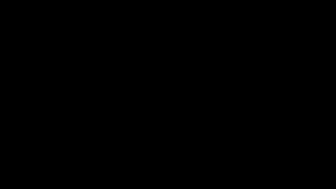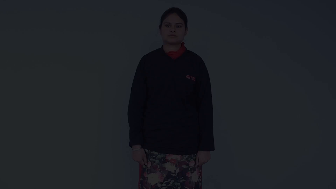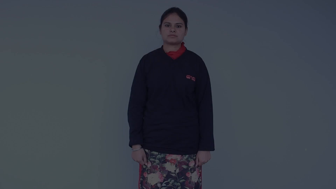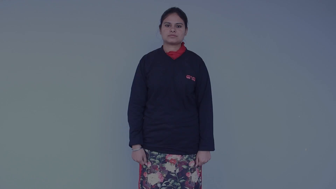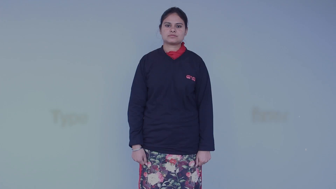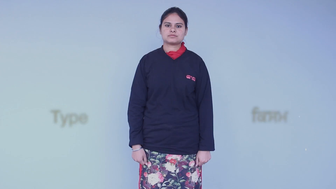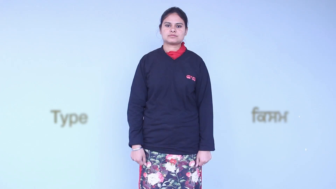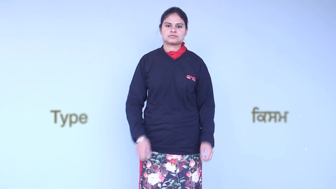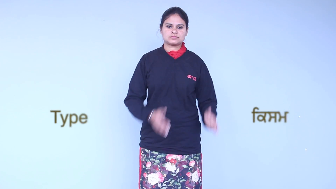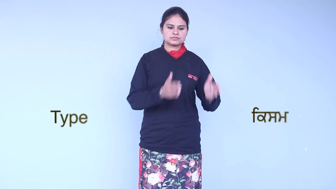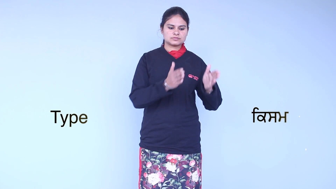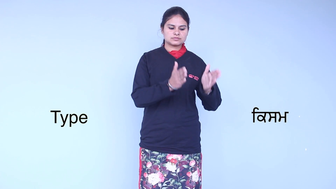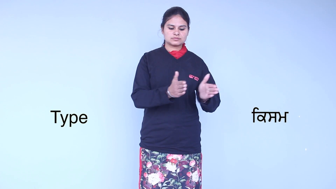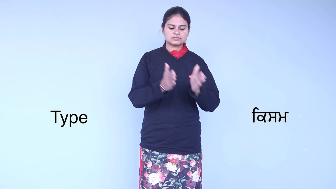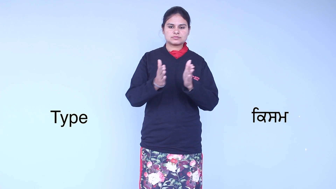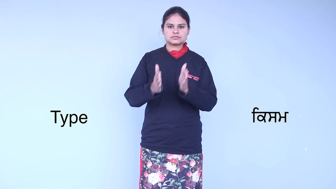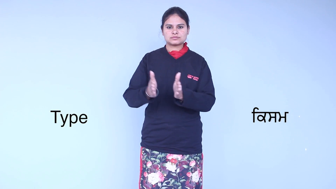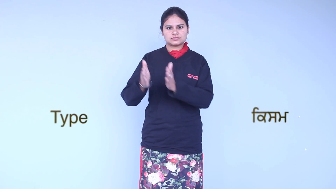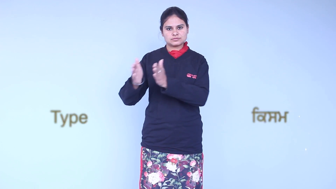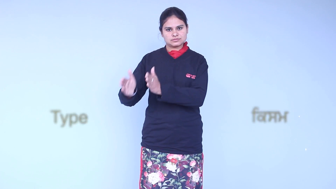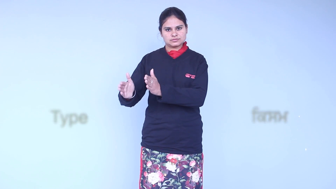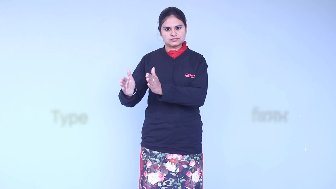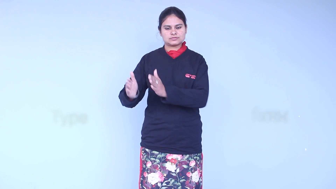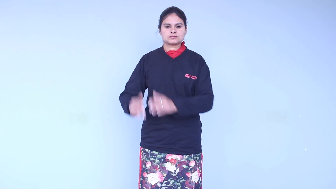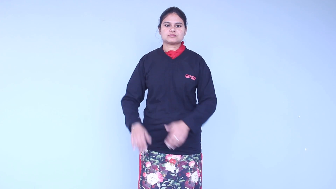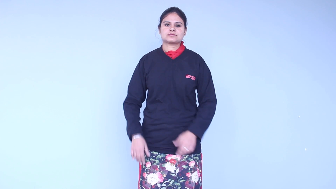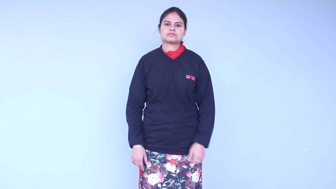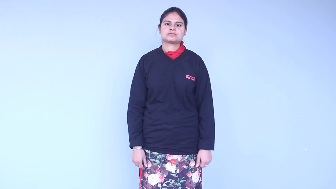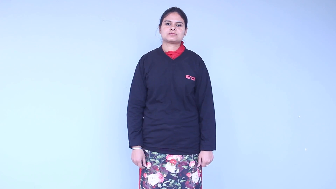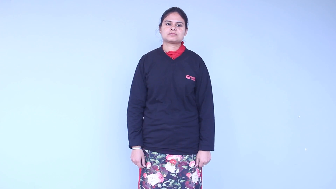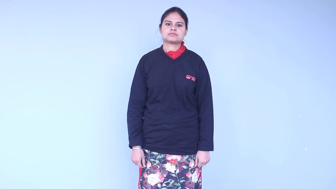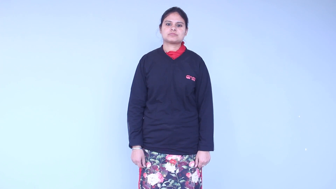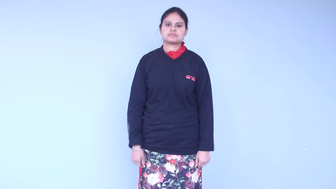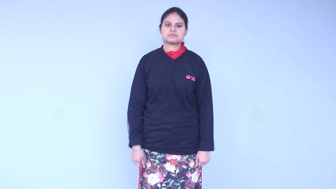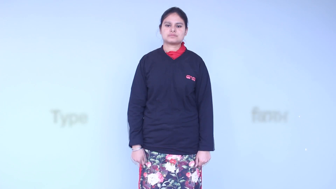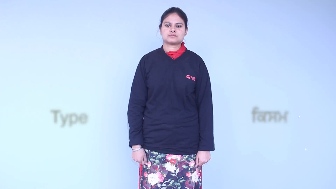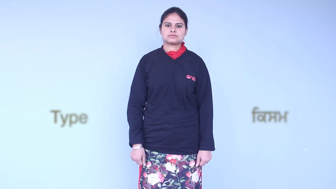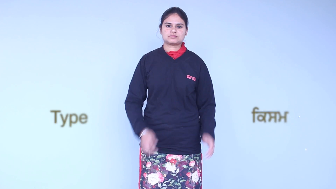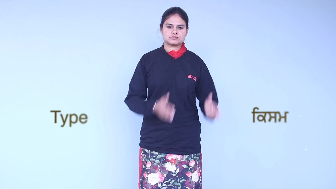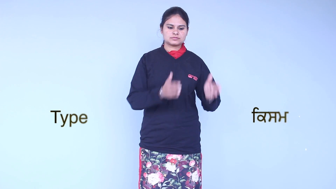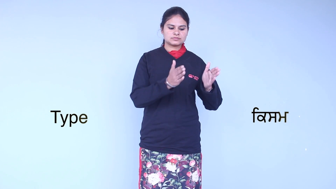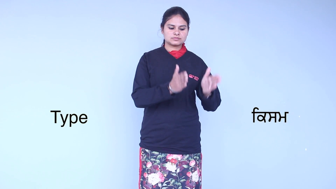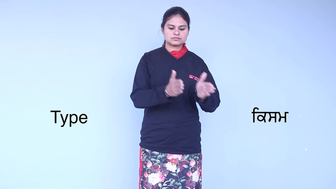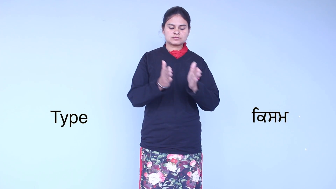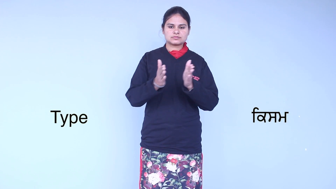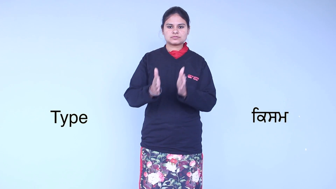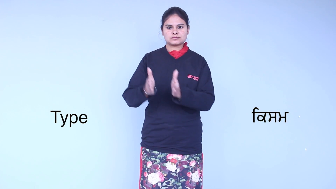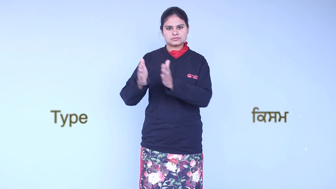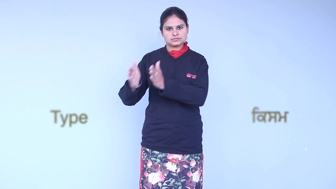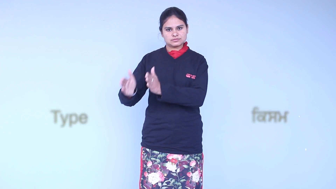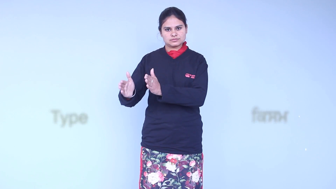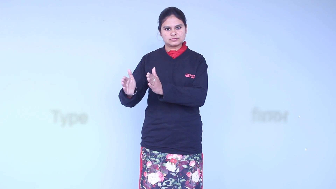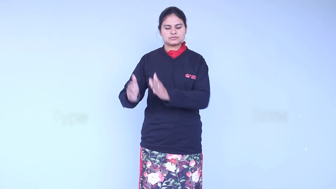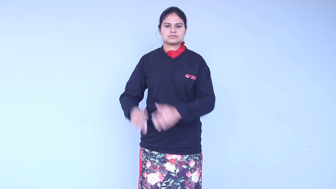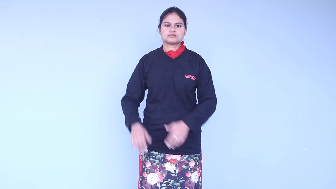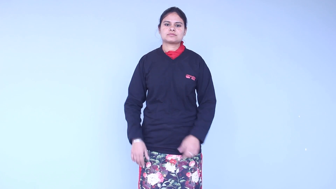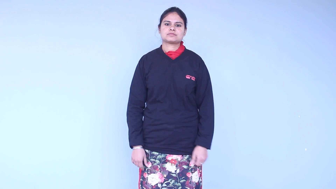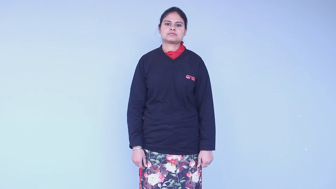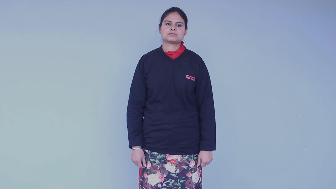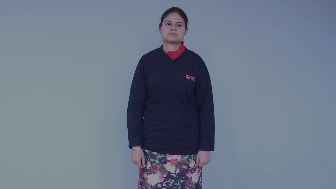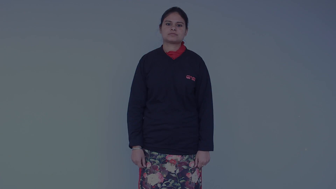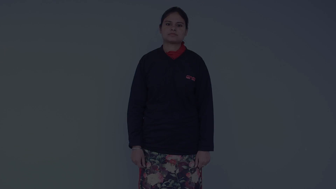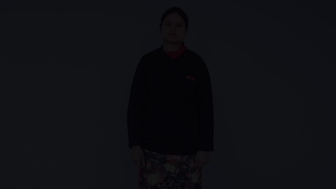ਕਿਸਮ